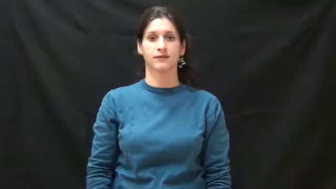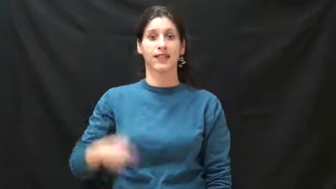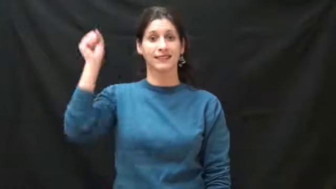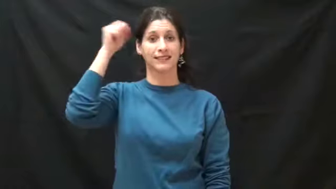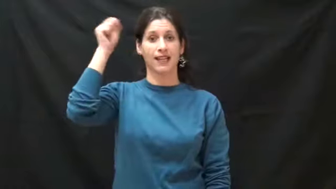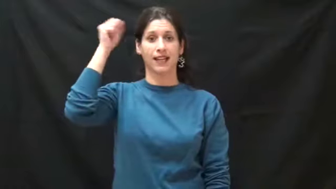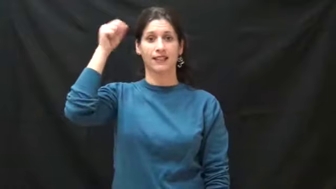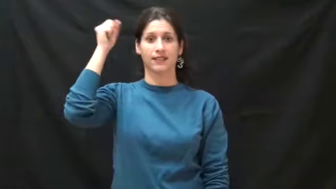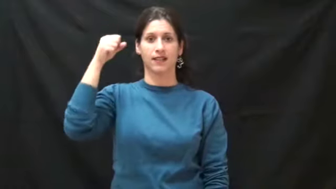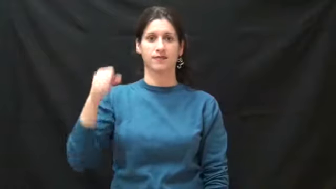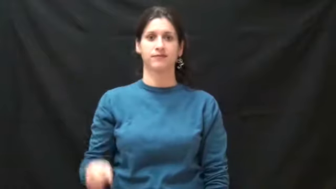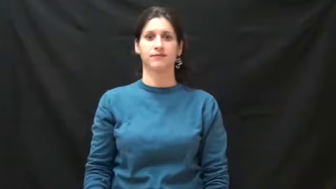Sardegna